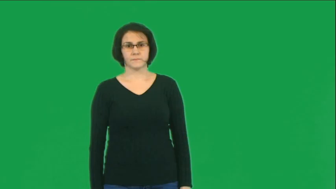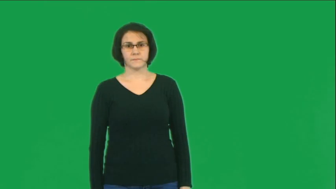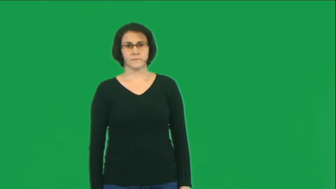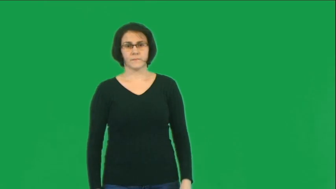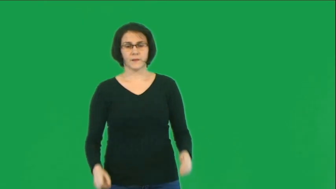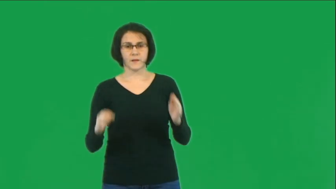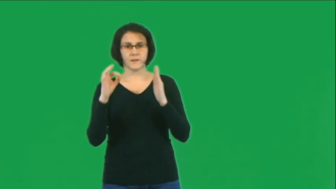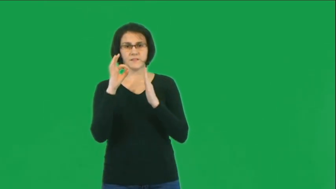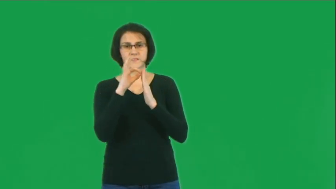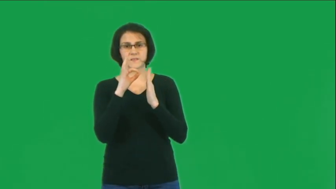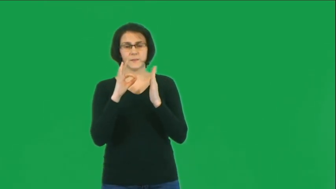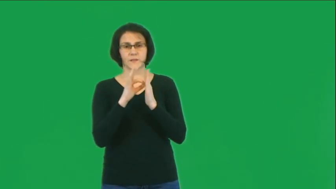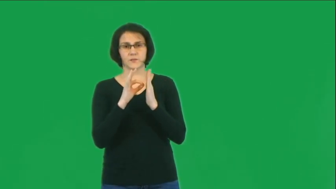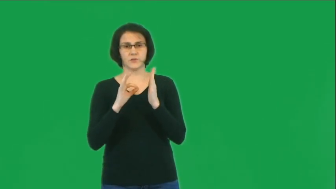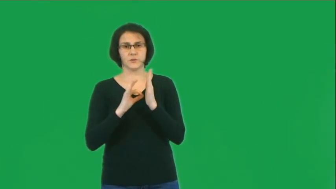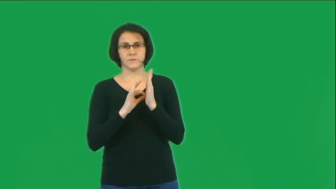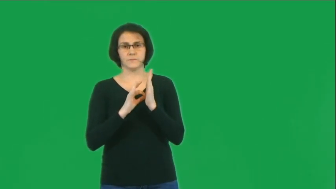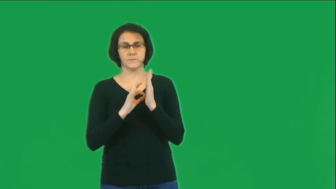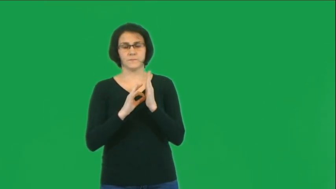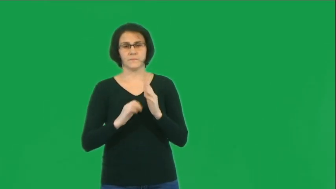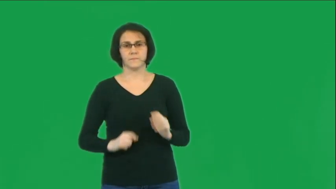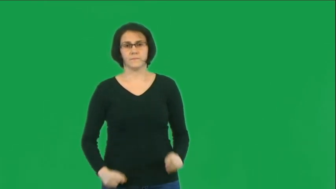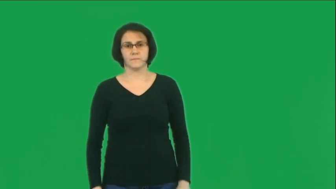systematyczny